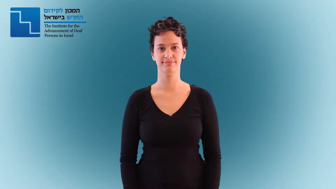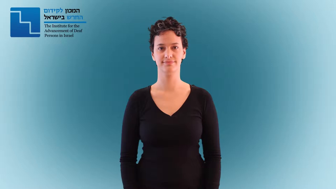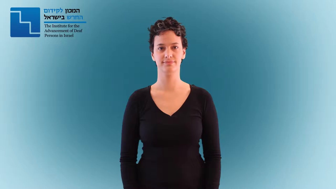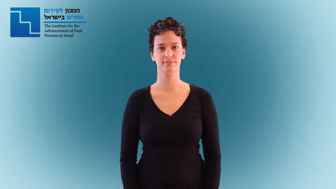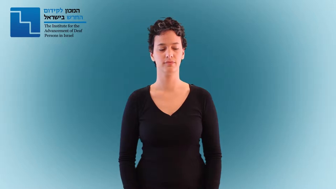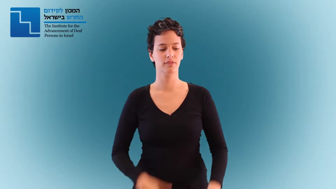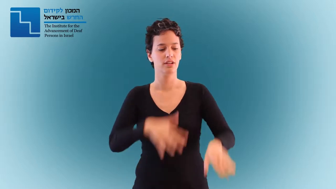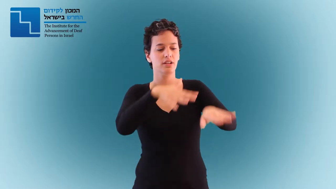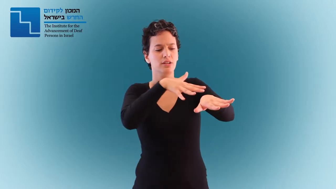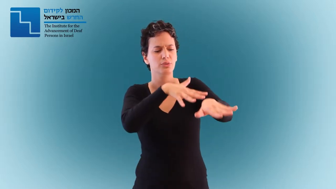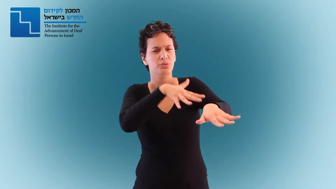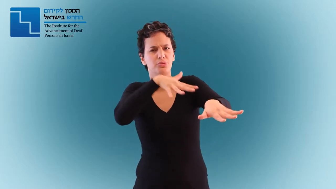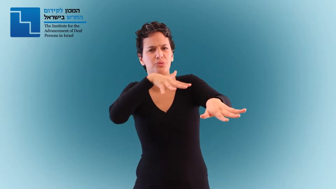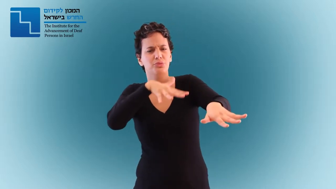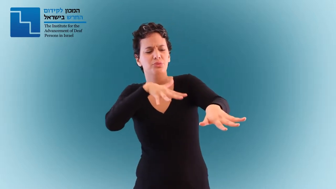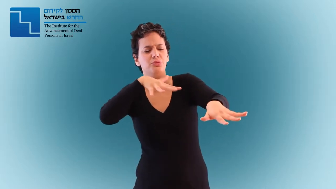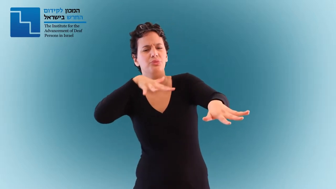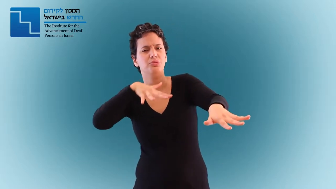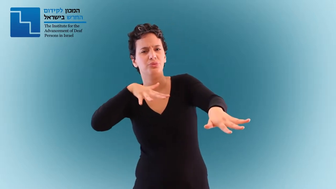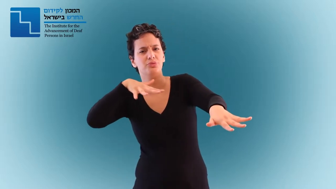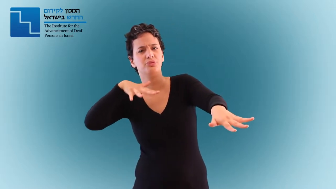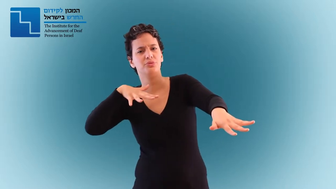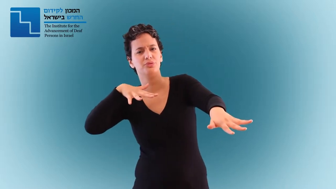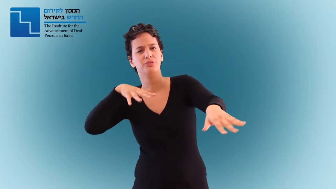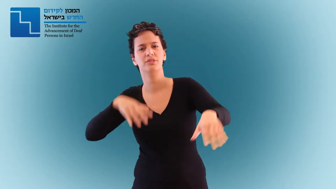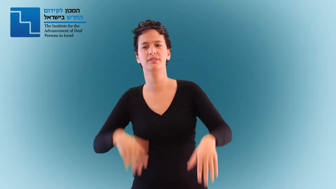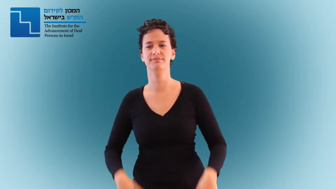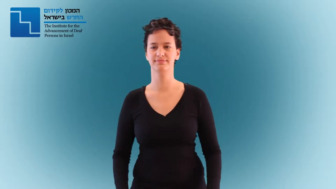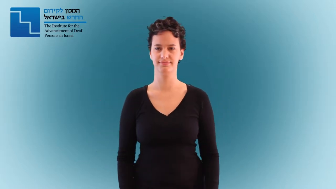פקק (תנועה)